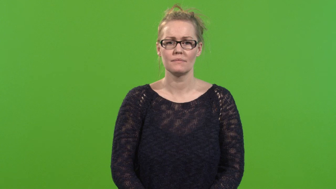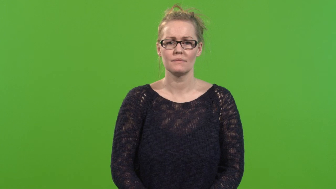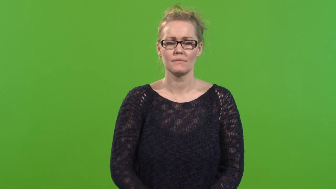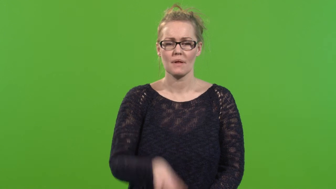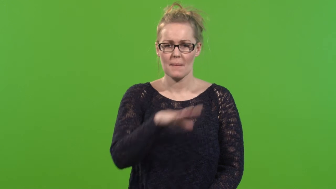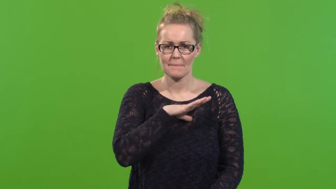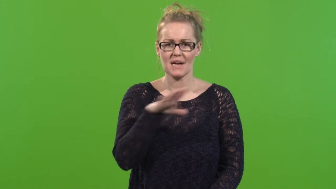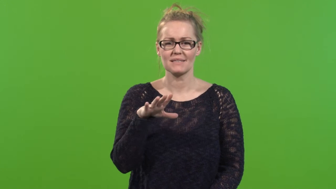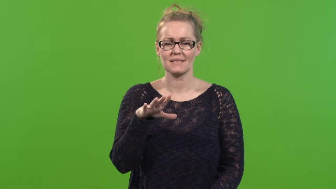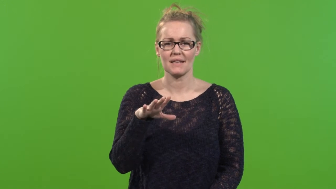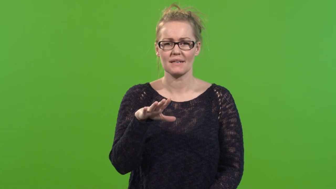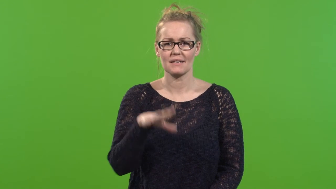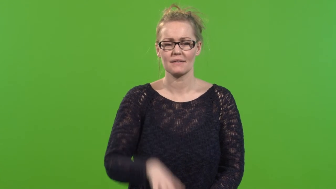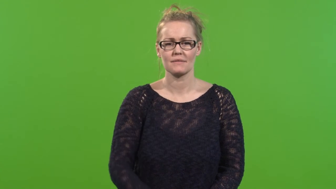Master